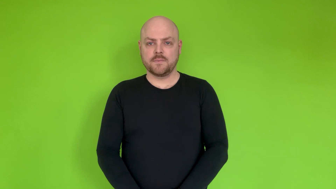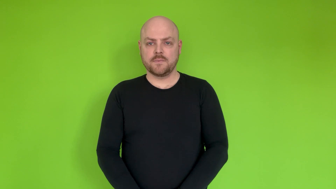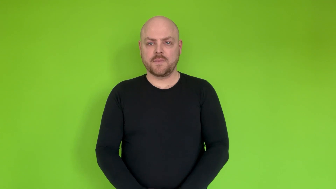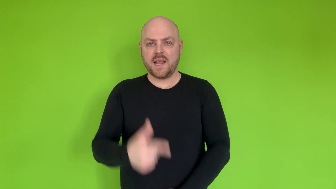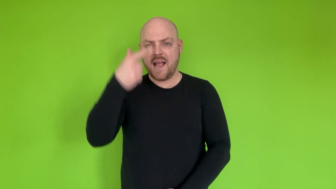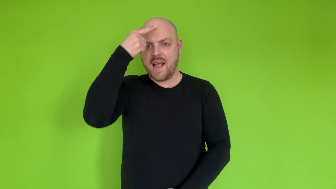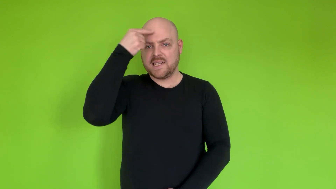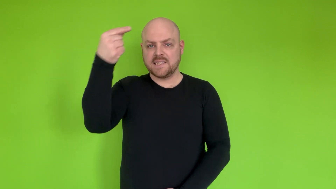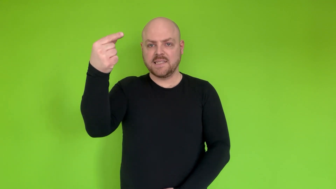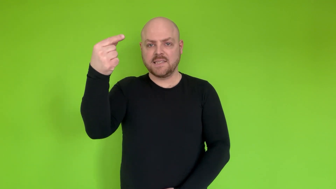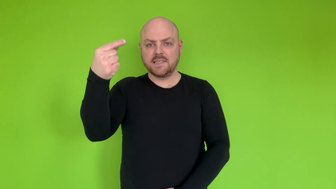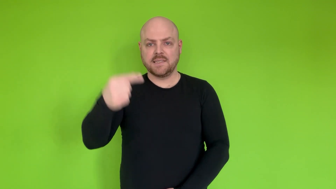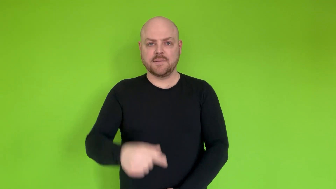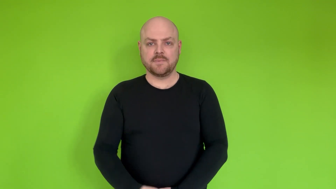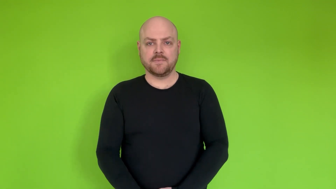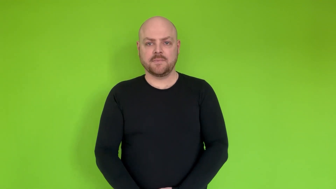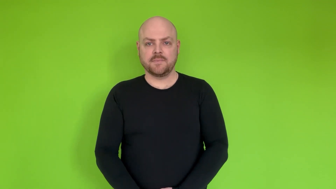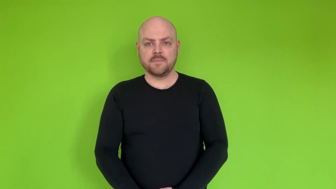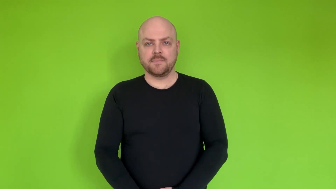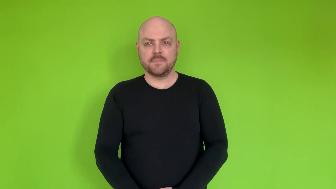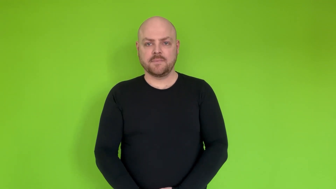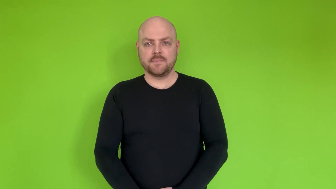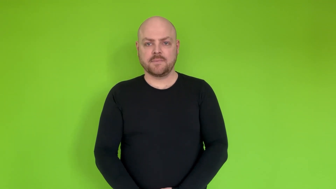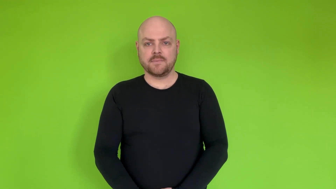La Hestre